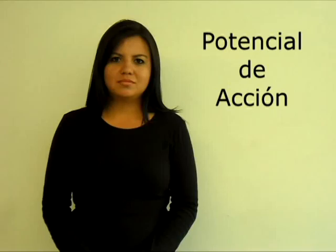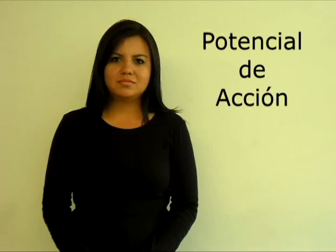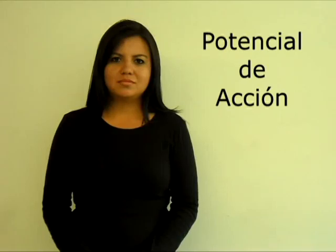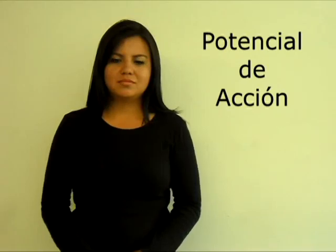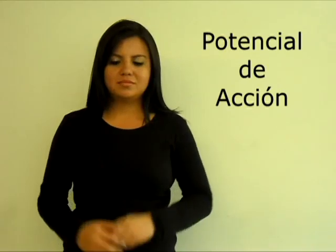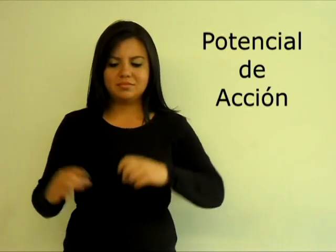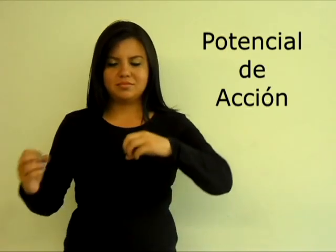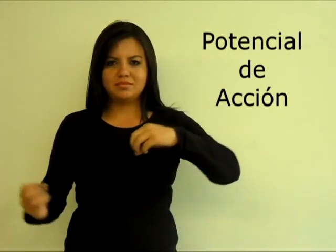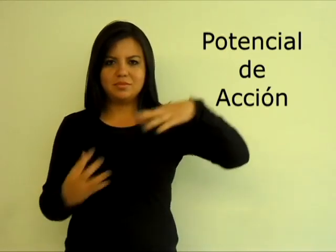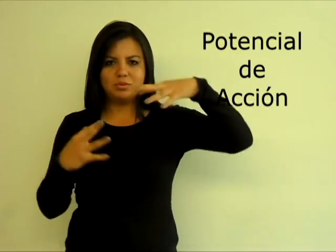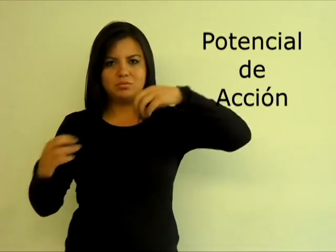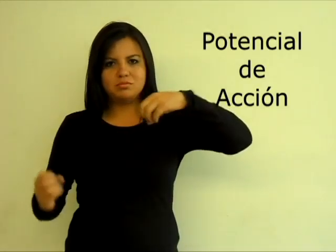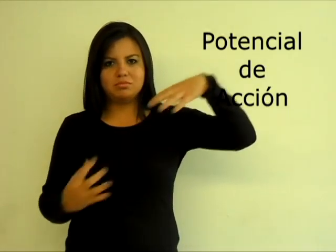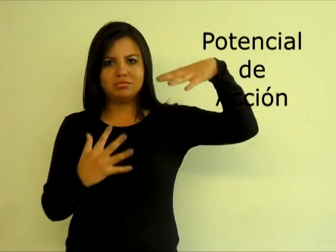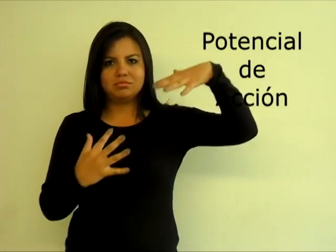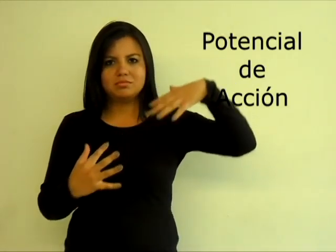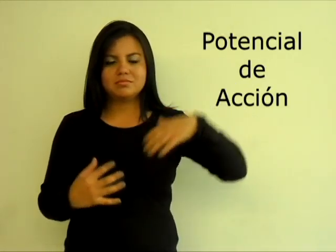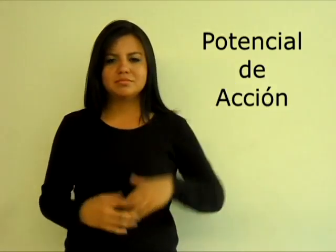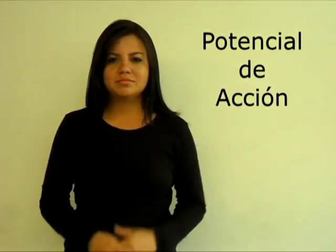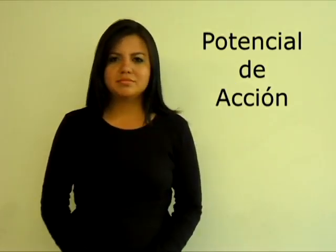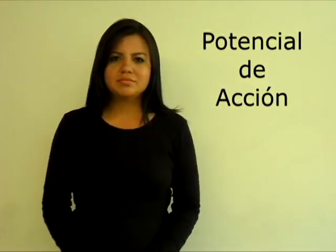Potencial de Acción